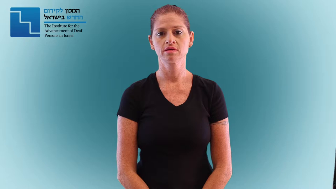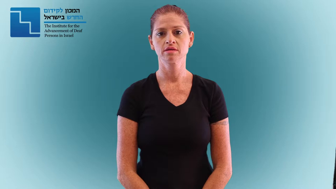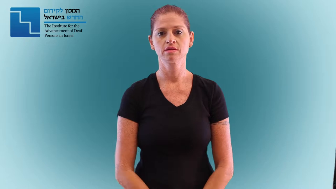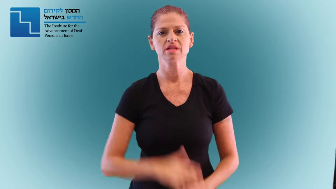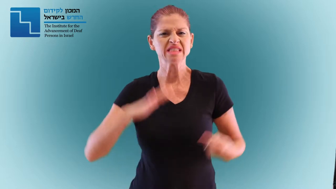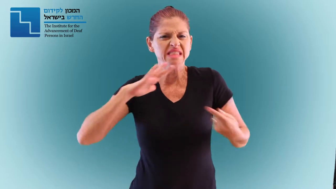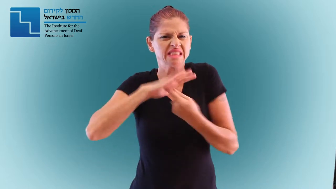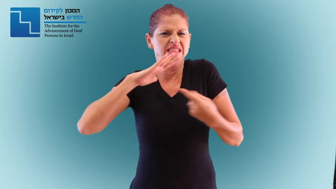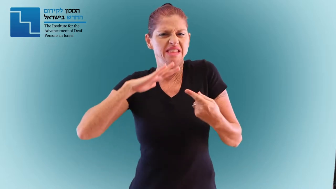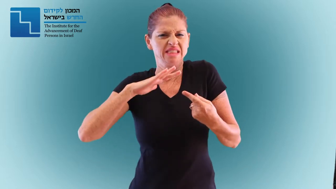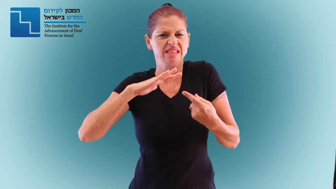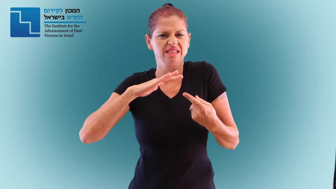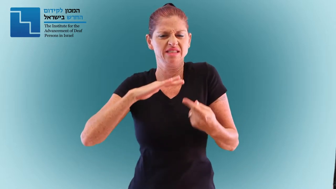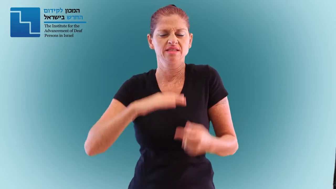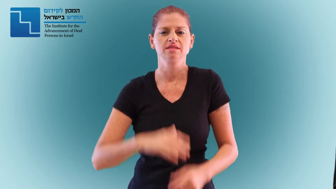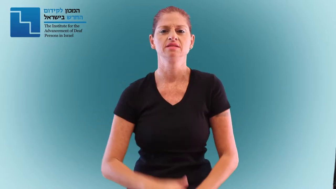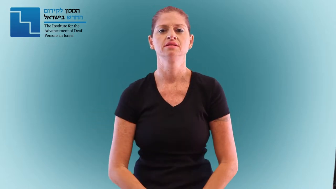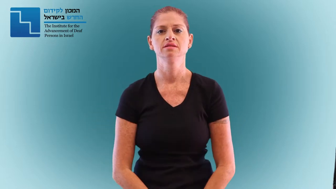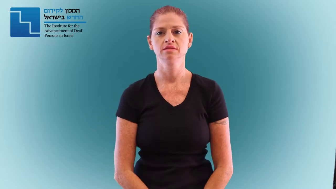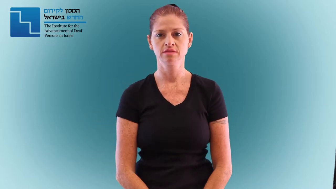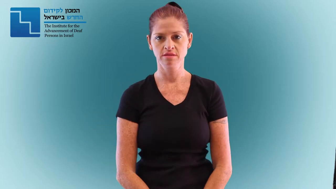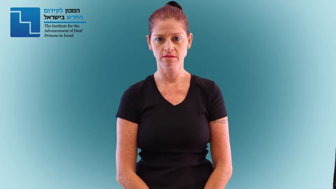נדקר